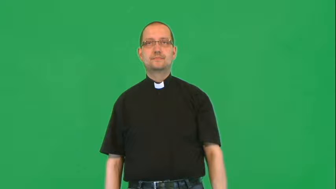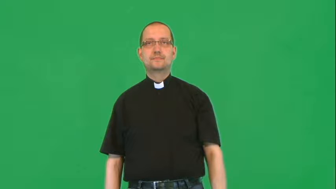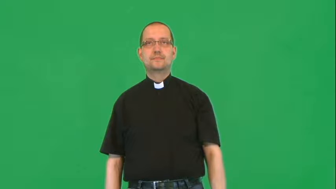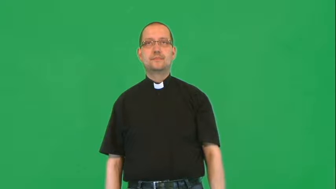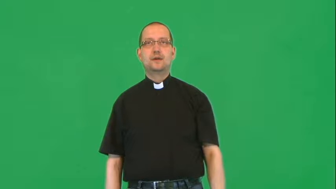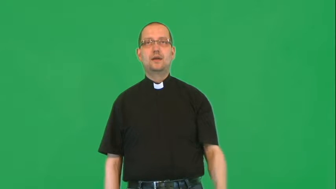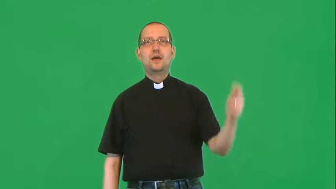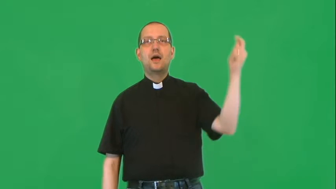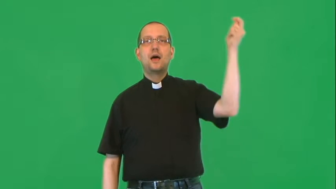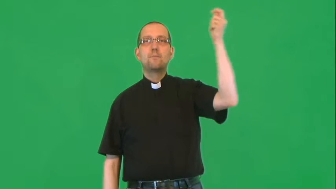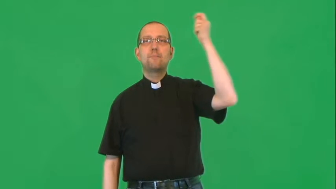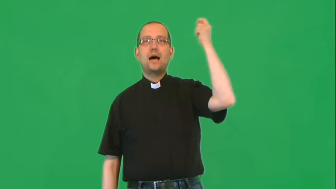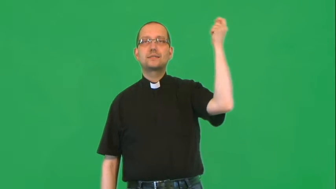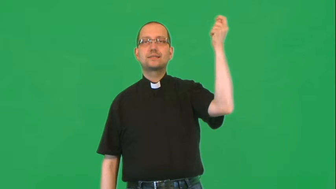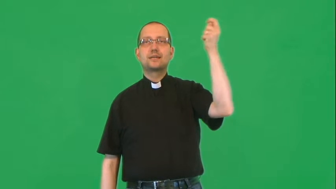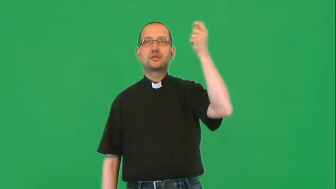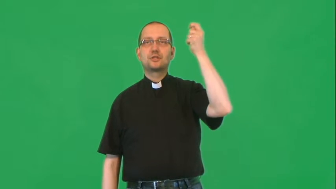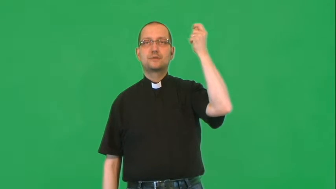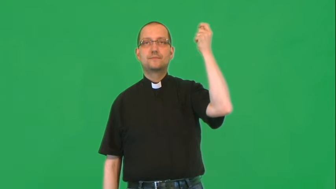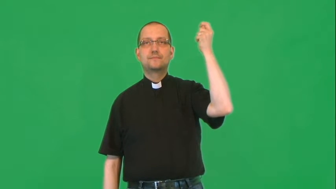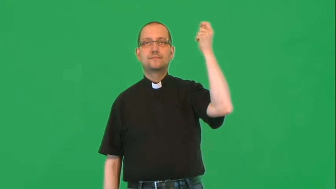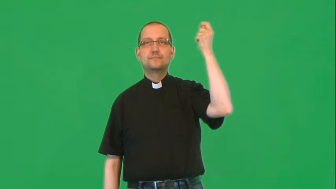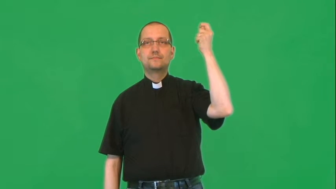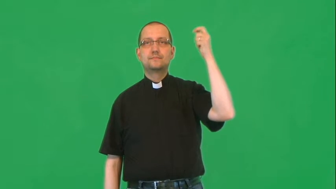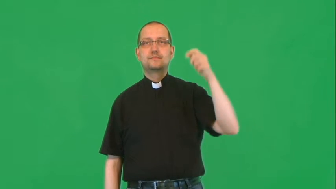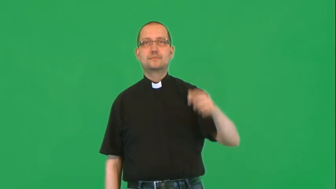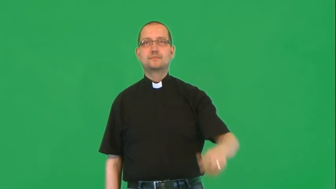pasterz